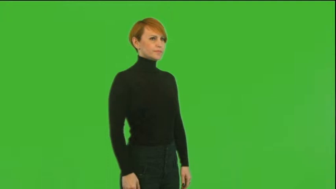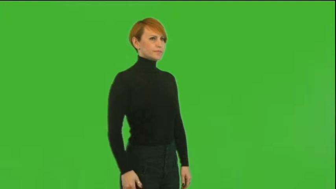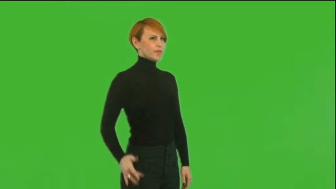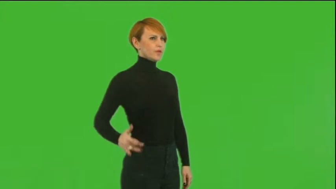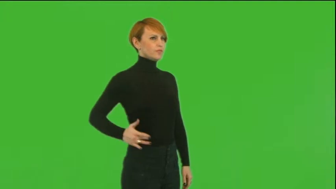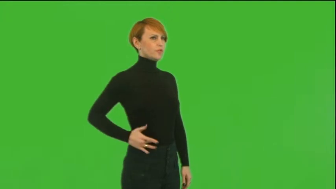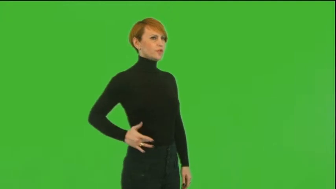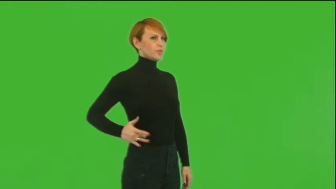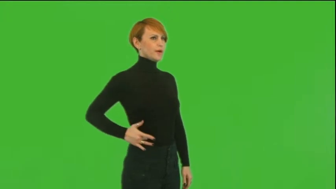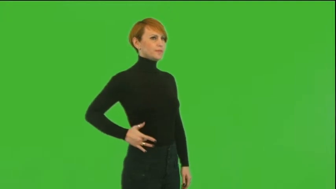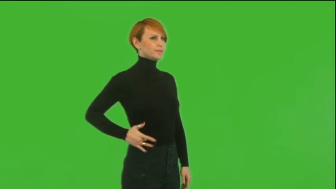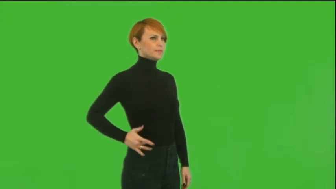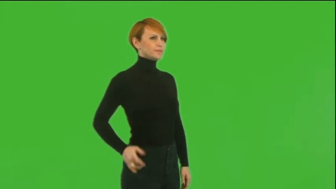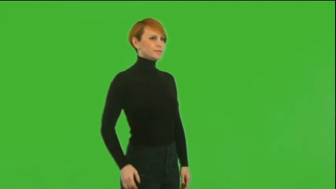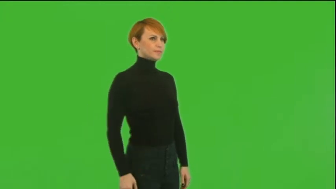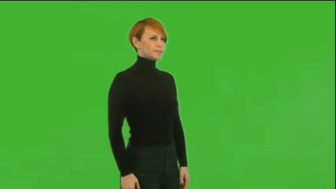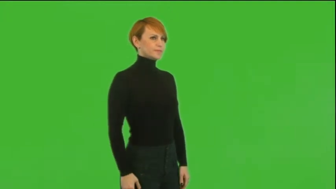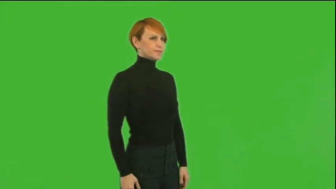wątroba